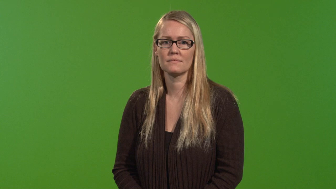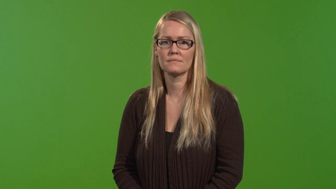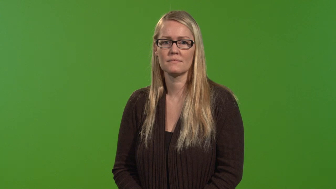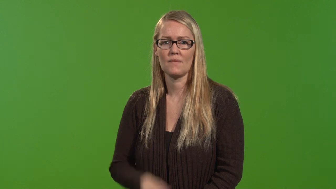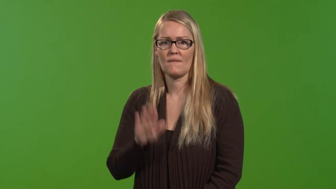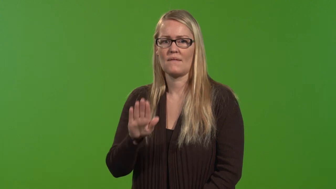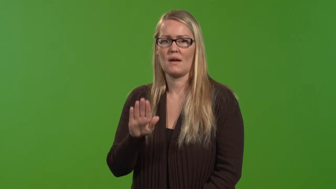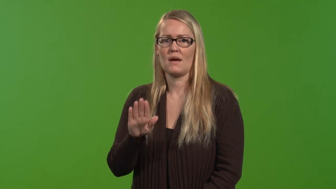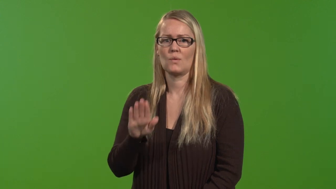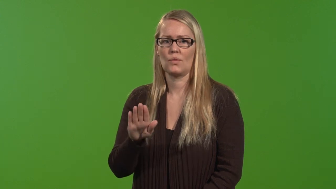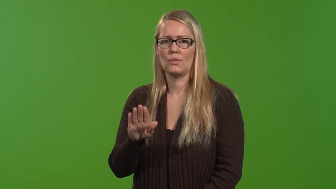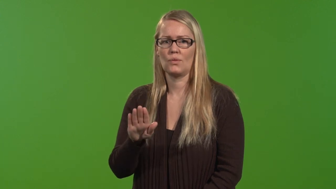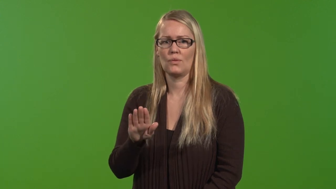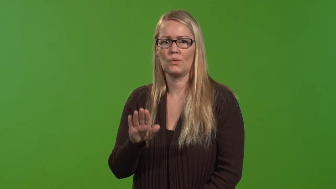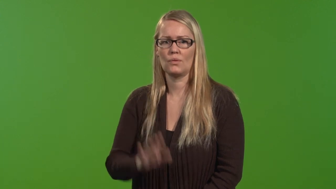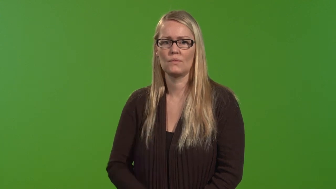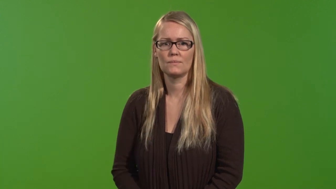Varúð